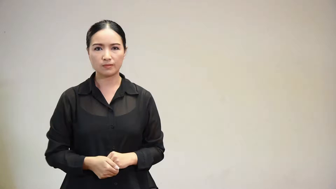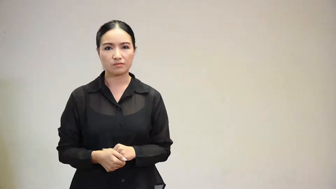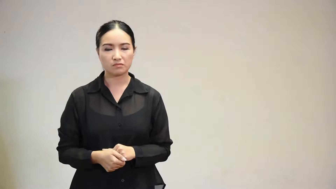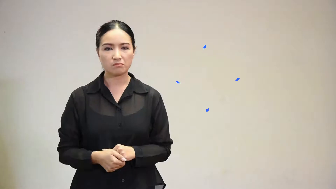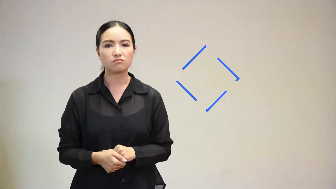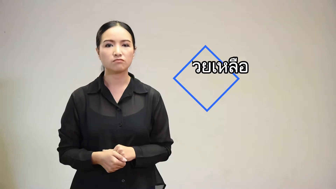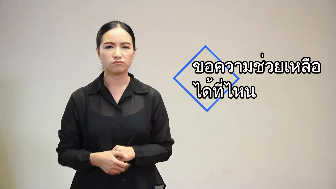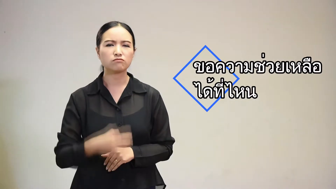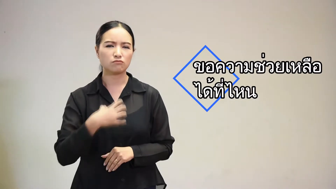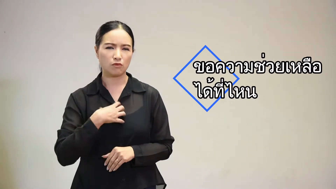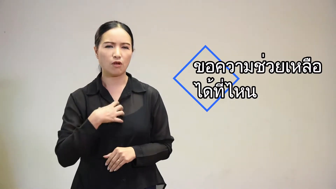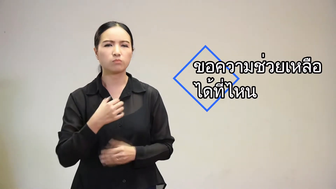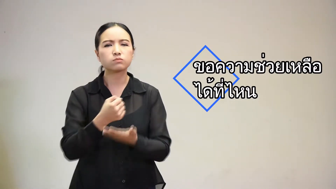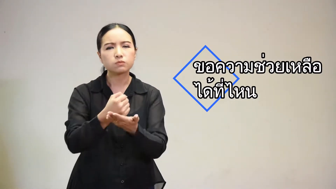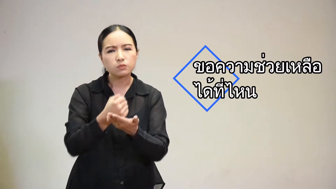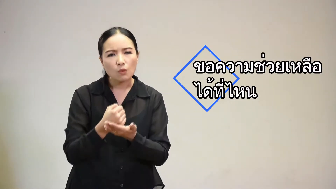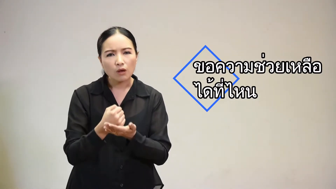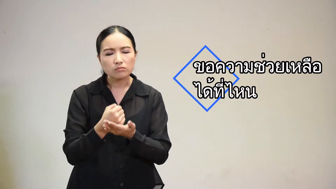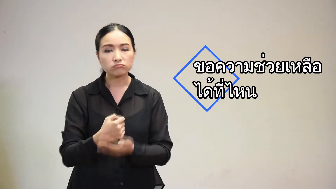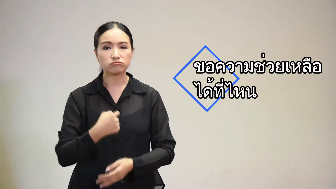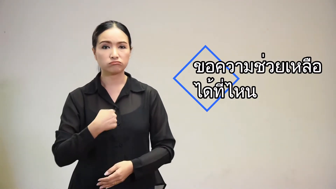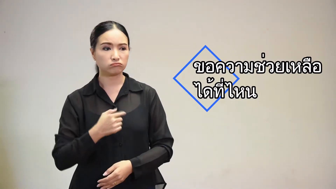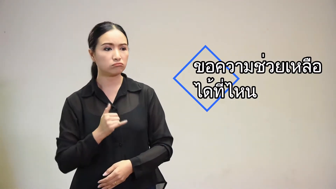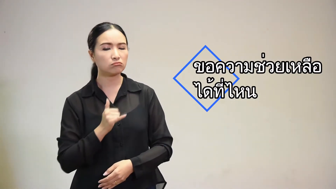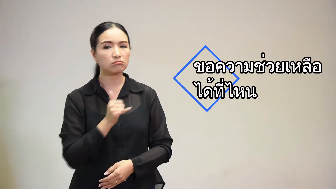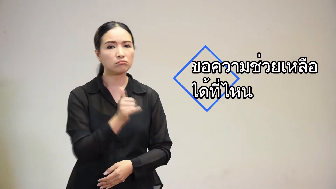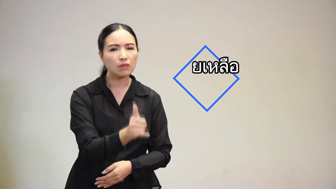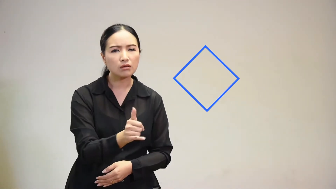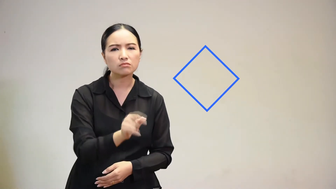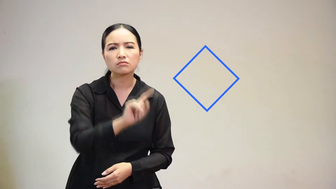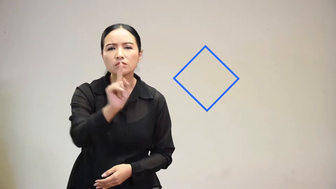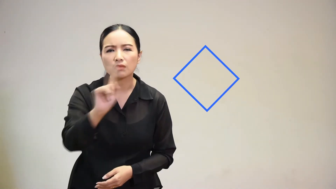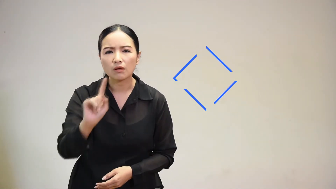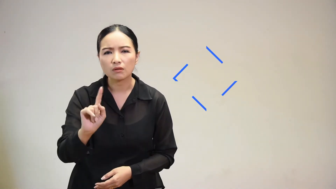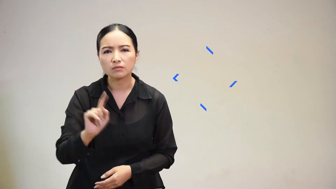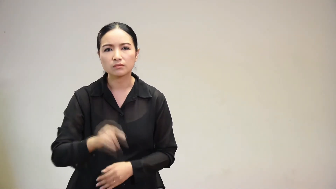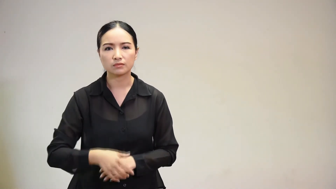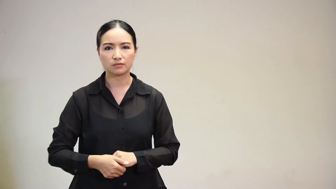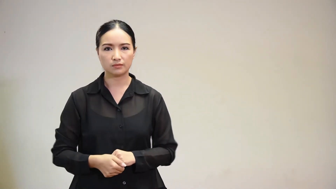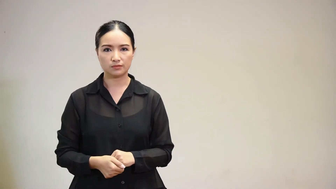ขอความช่วยเหลือได้ที่ไหน